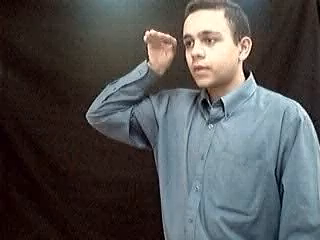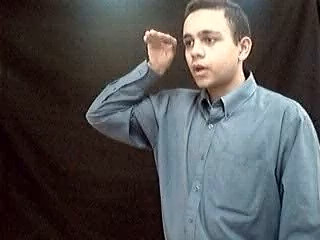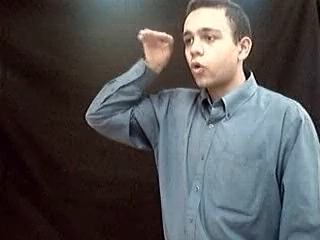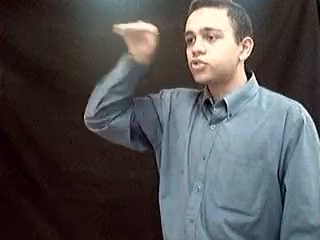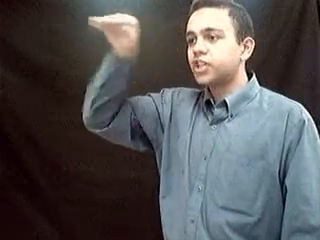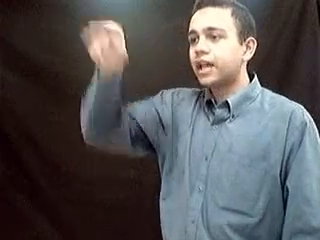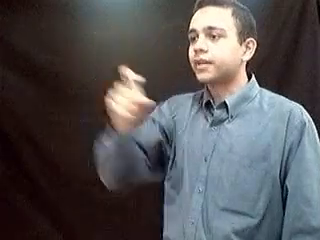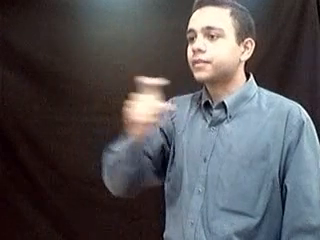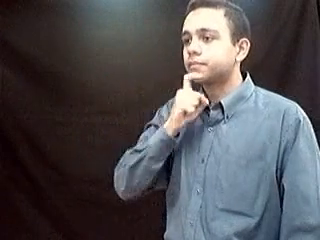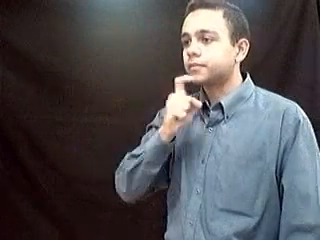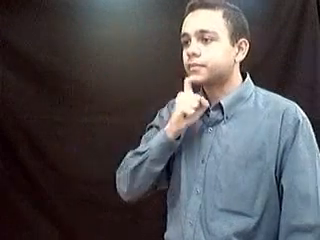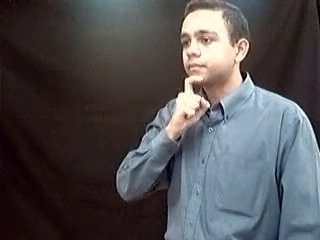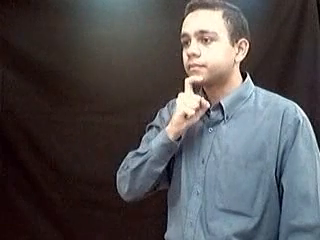congelar